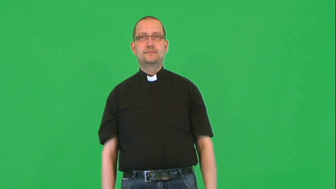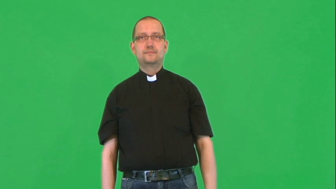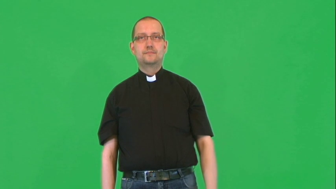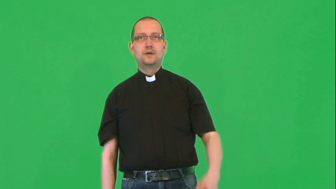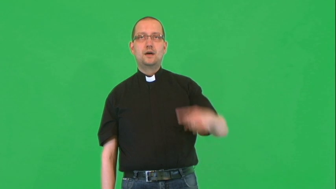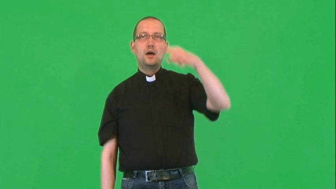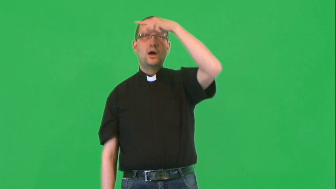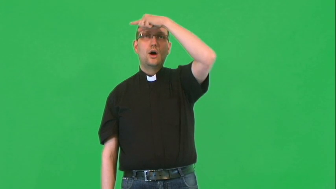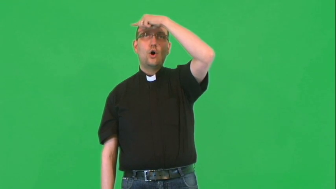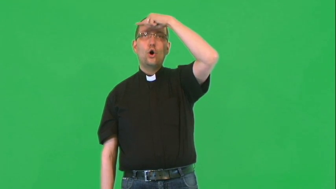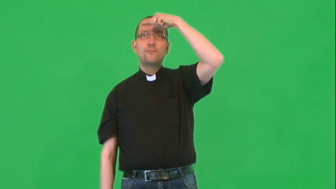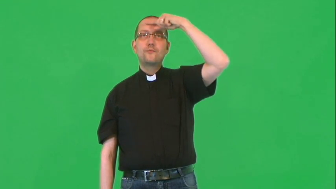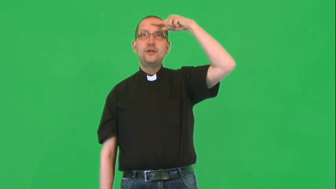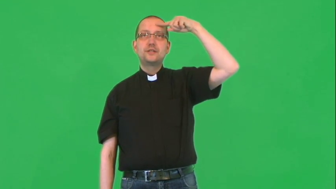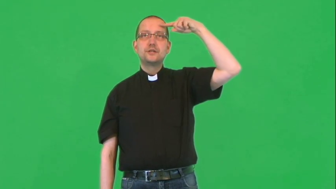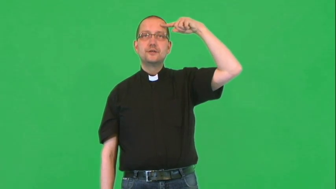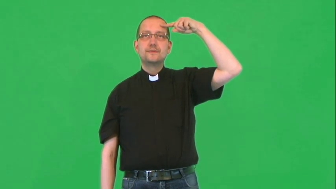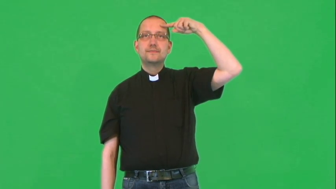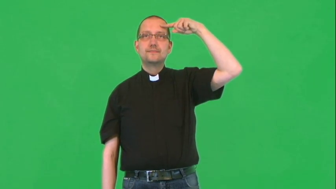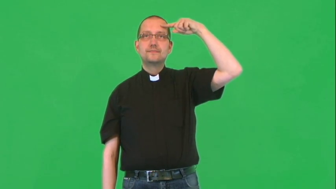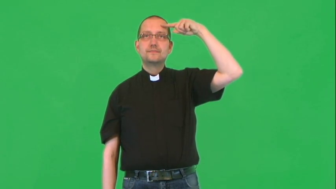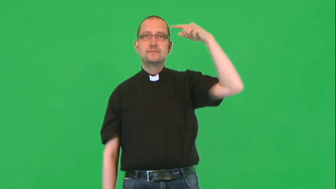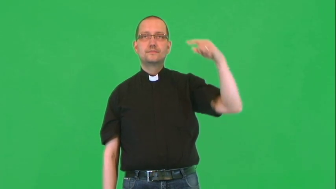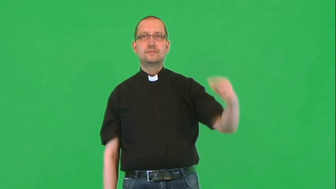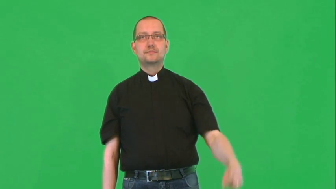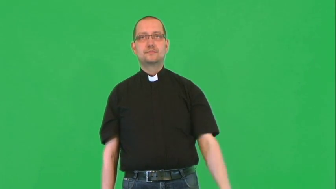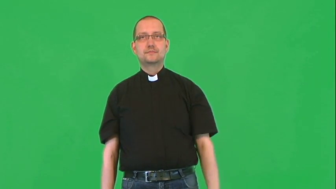obfity